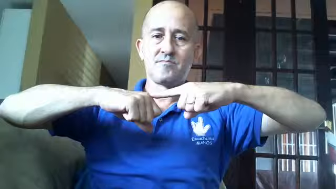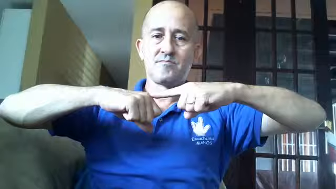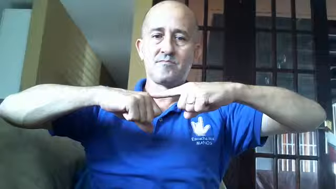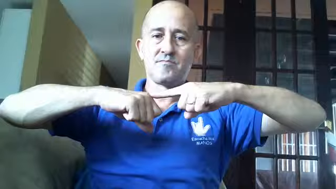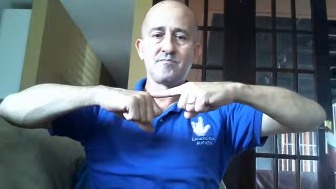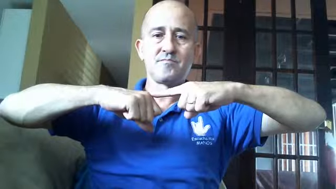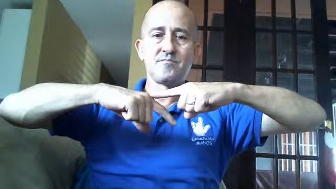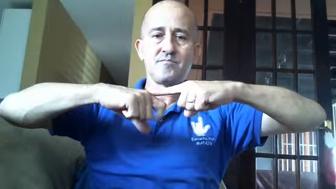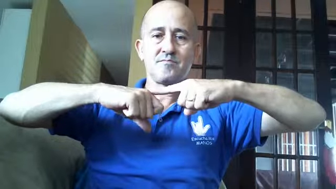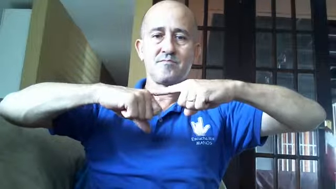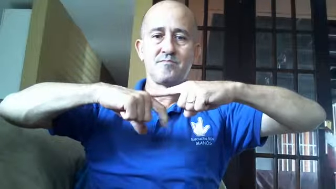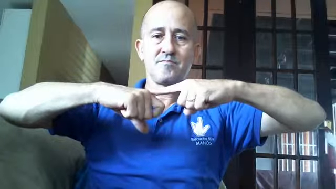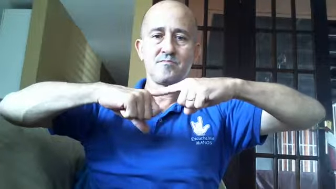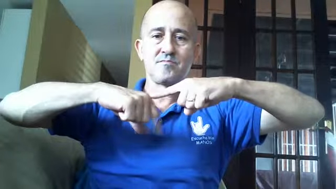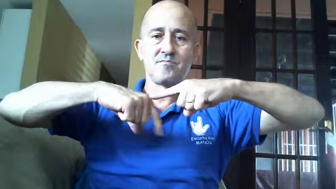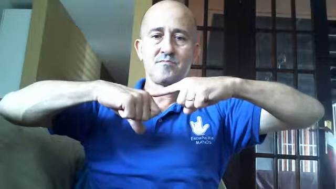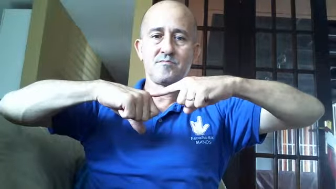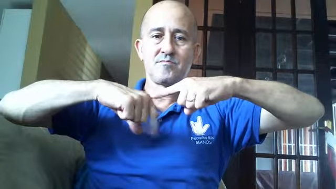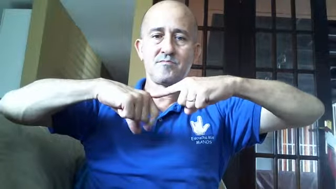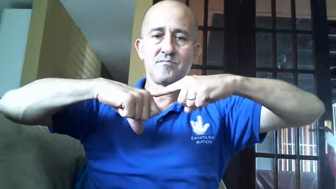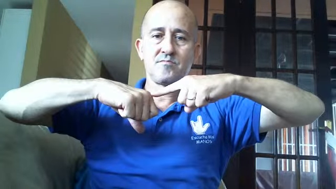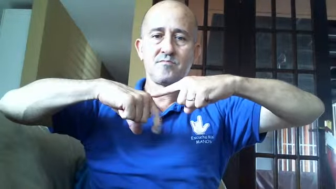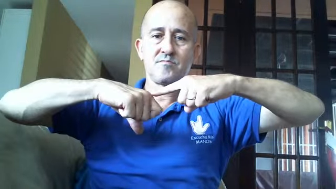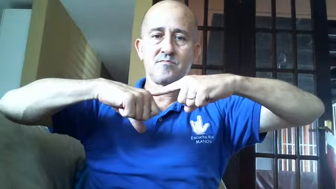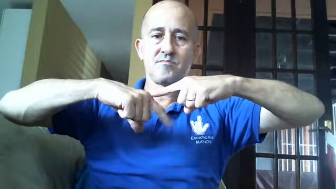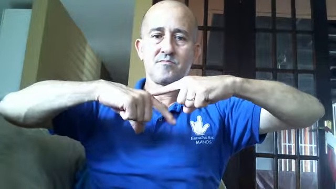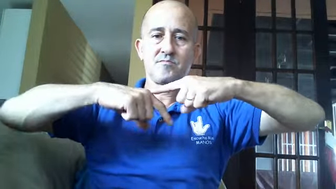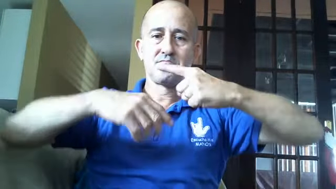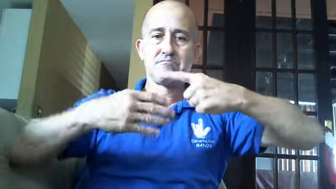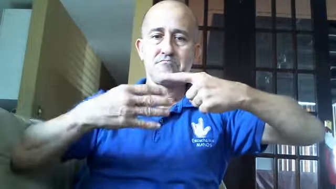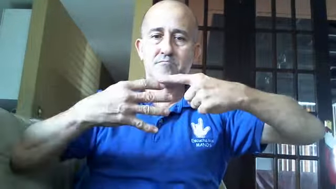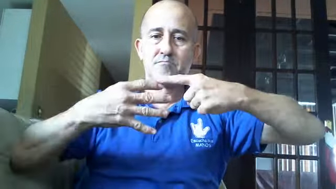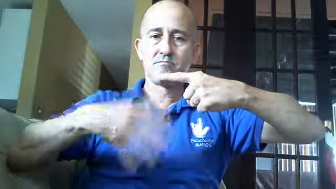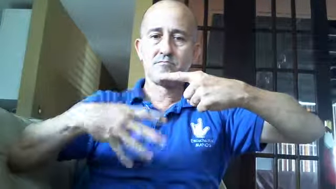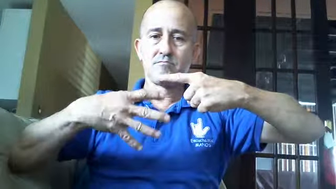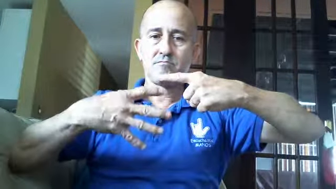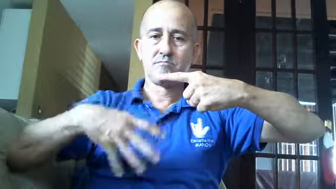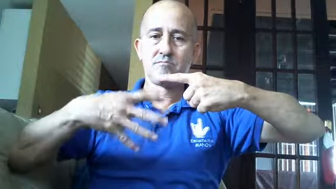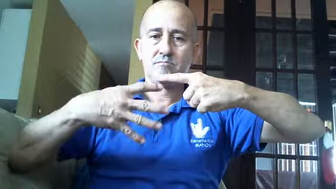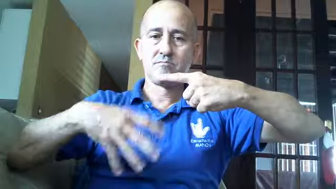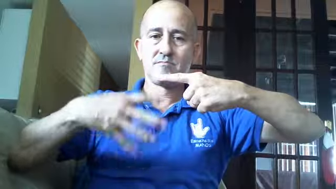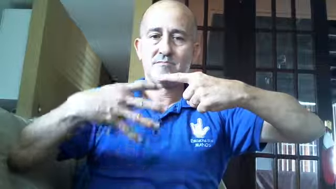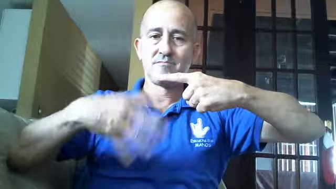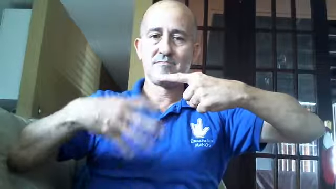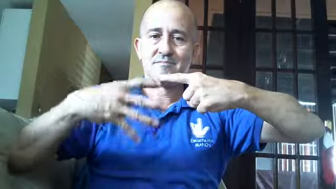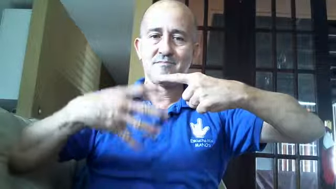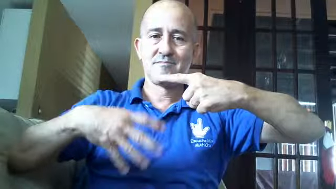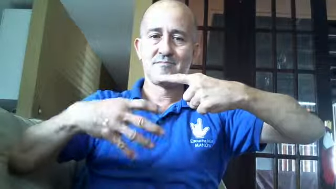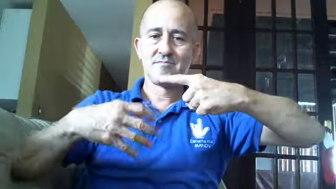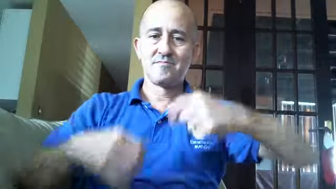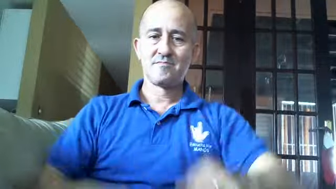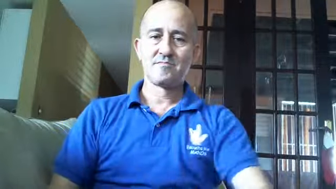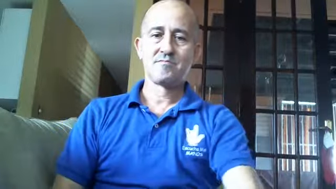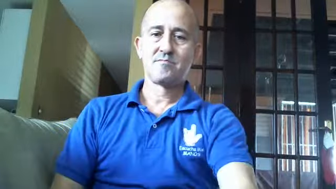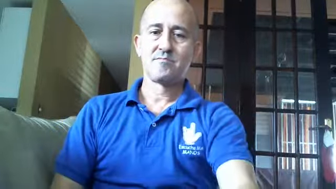gotear, gotera